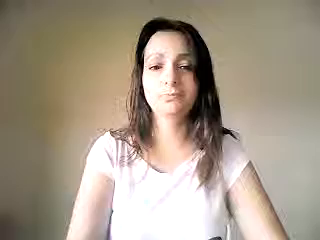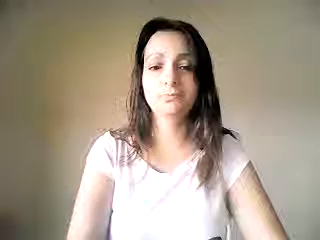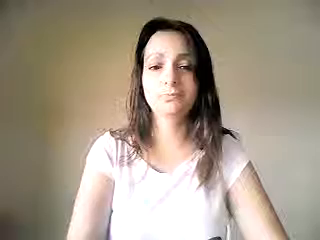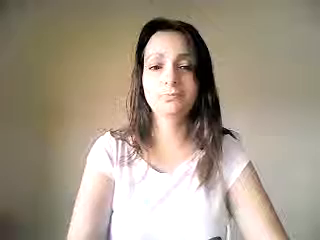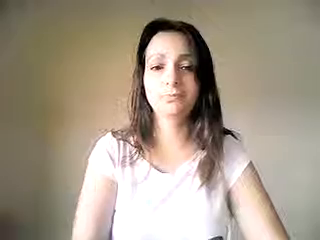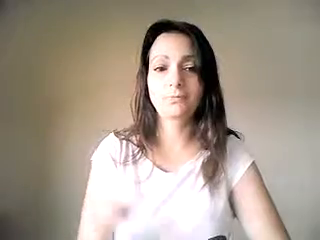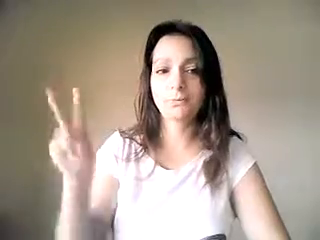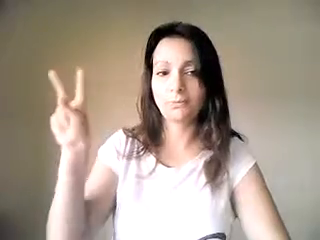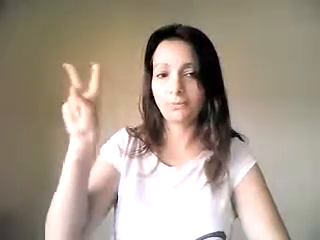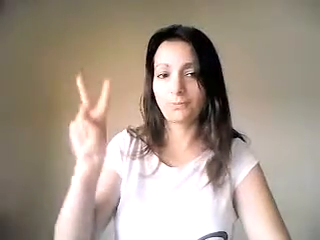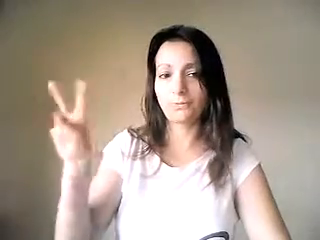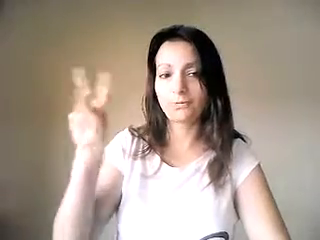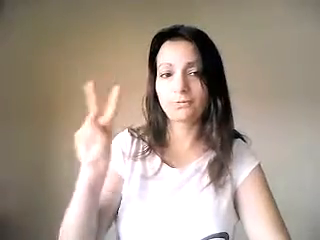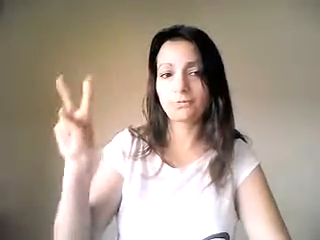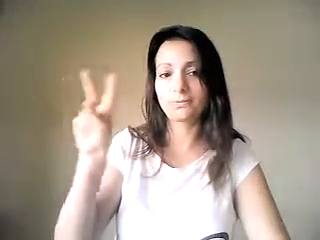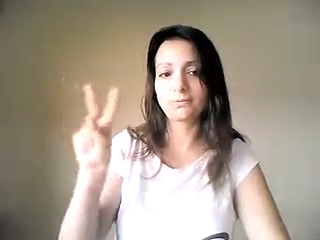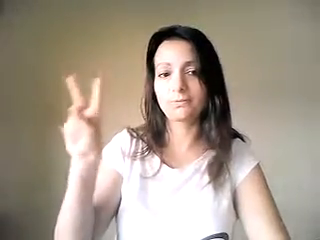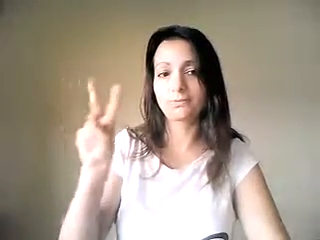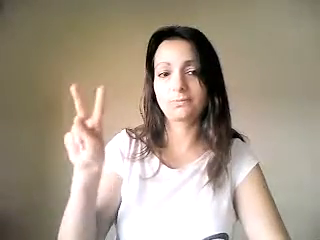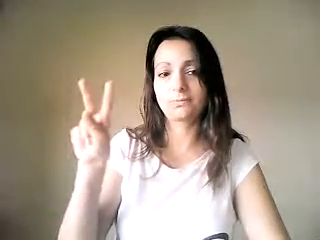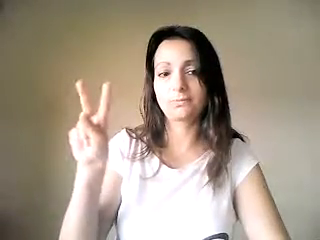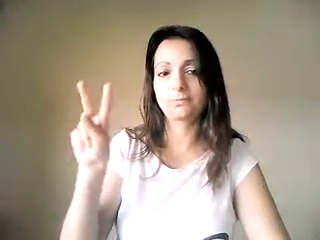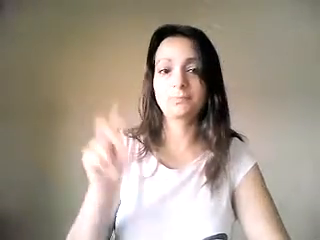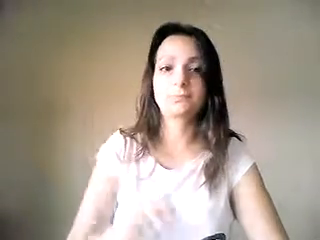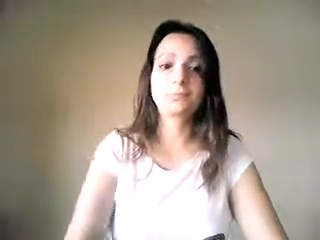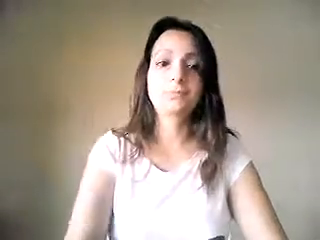Vendredi